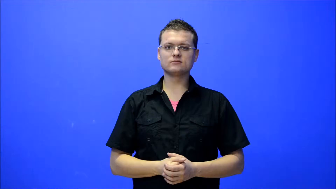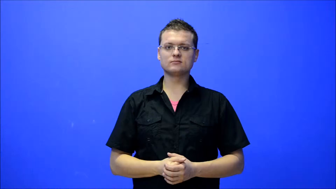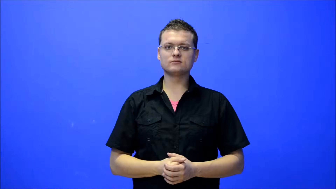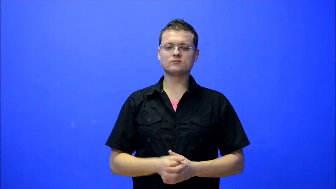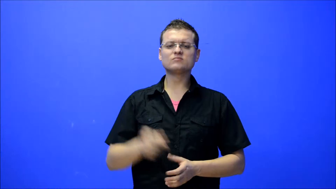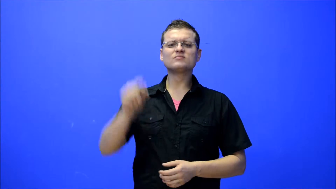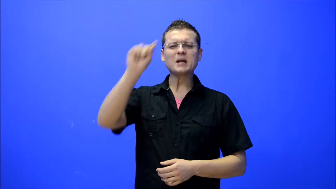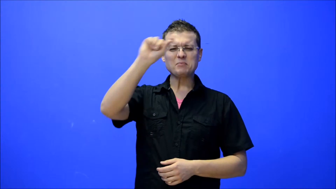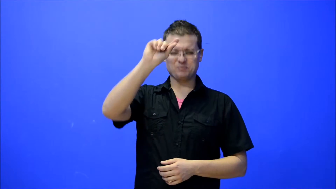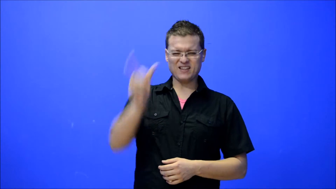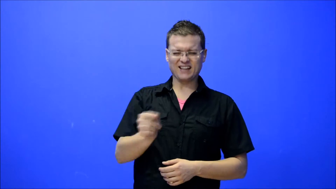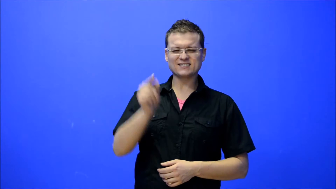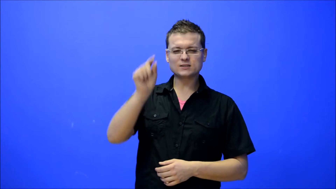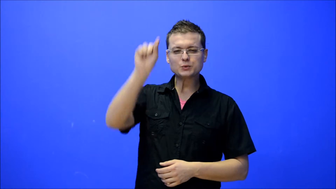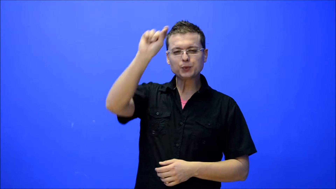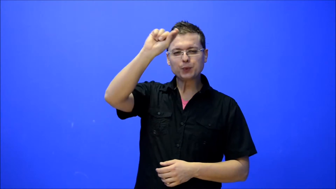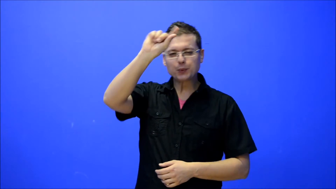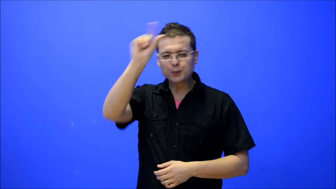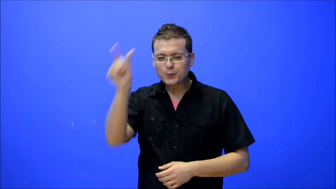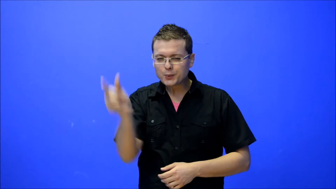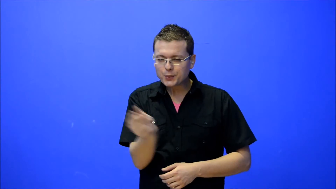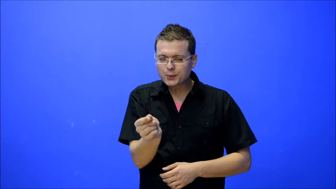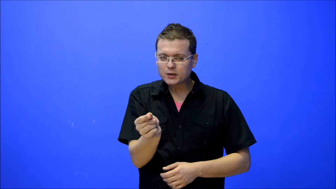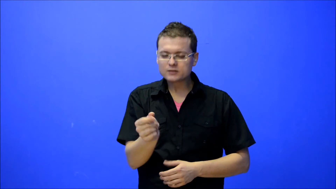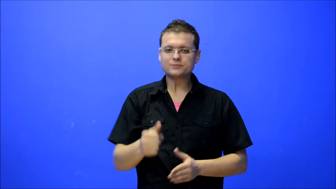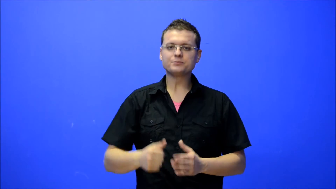srpek měsíce